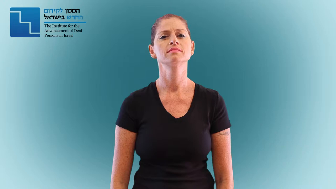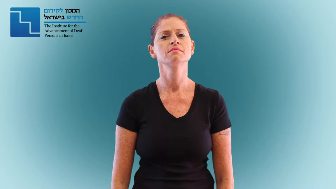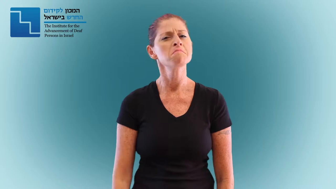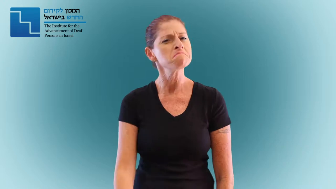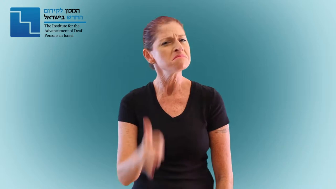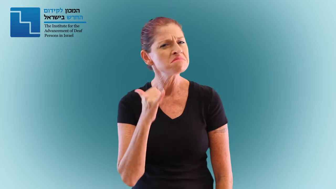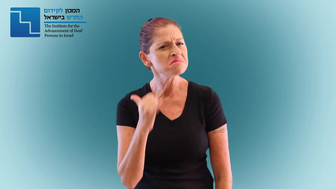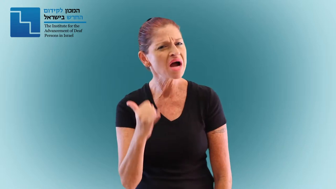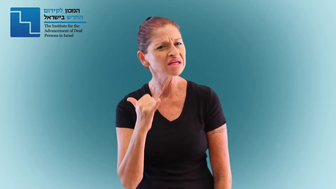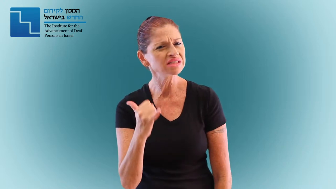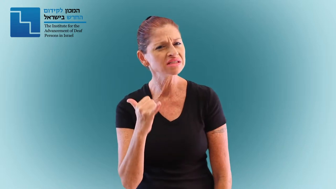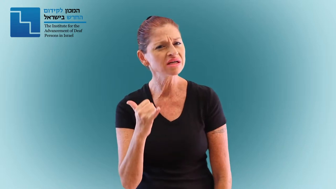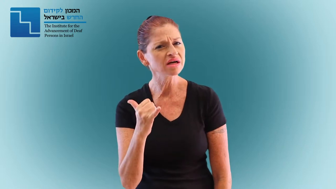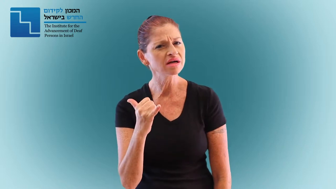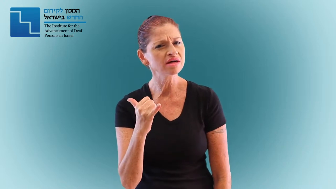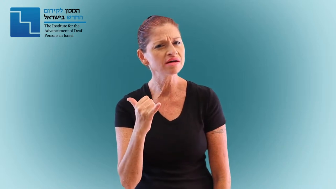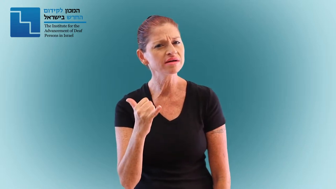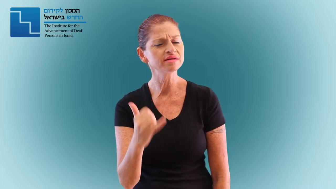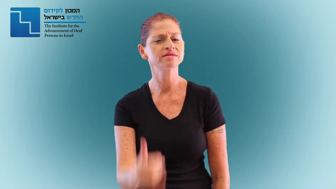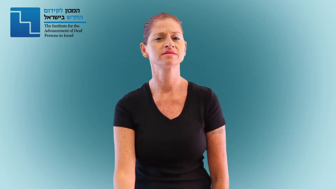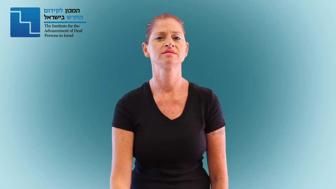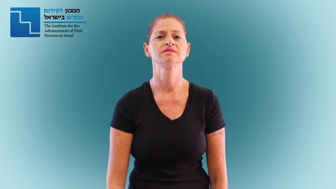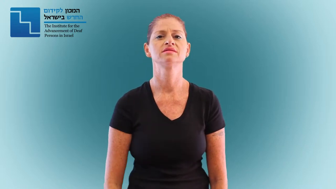מה זה